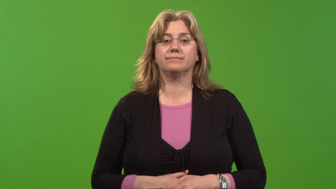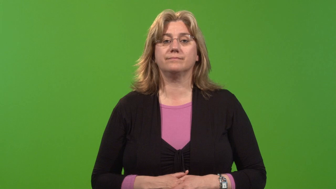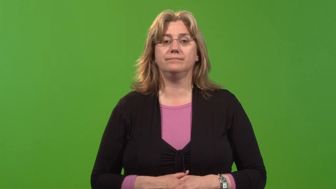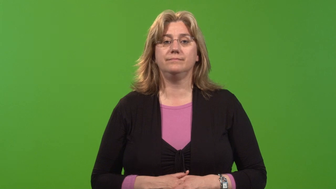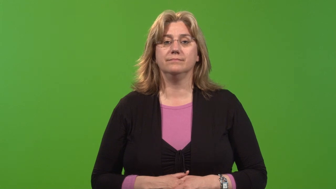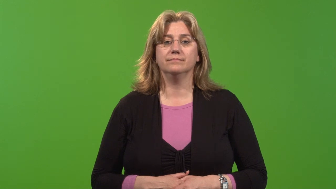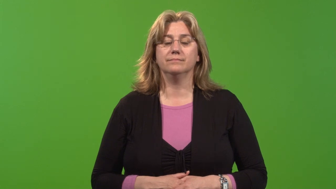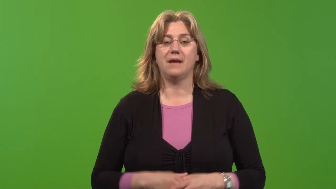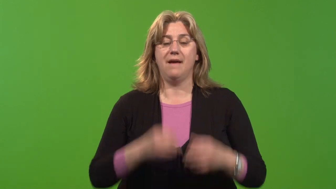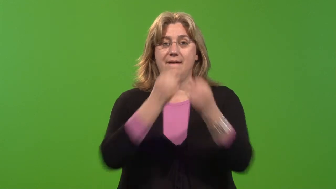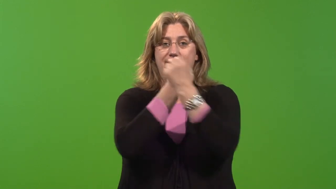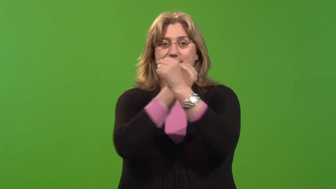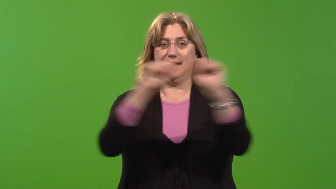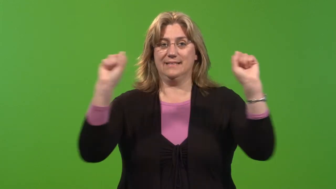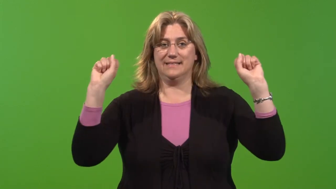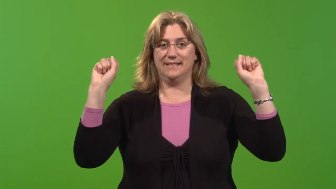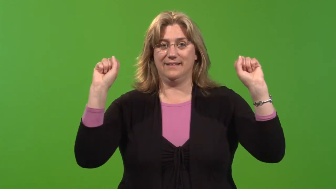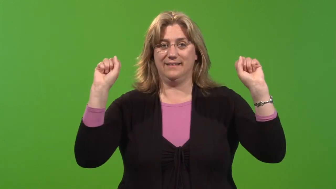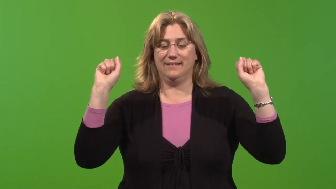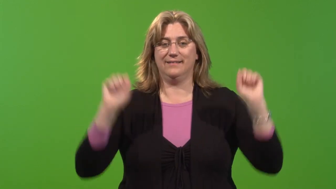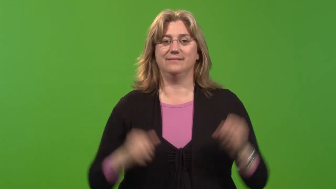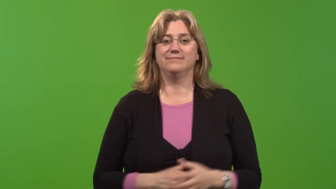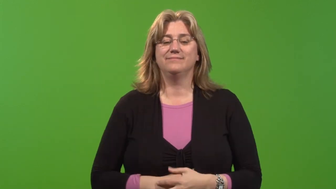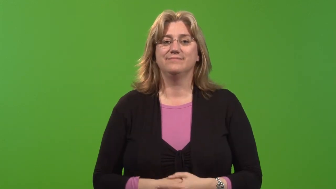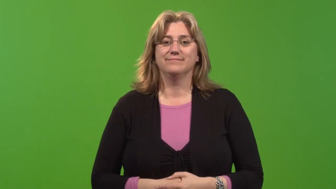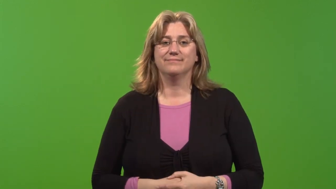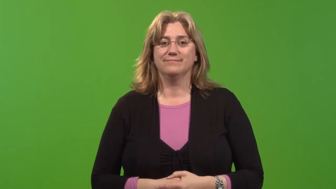Frelsi